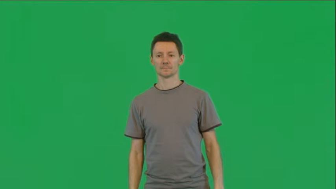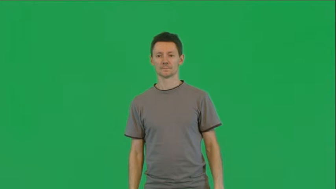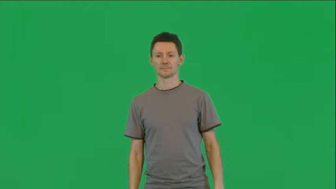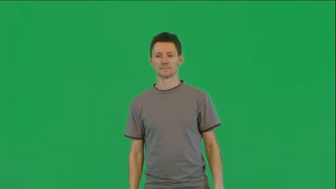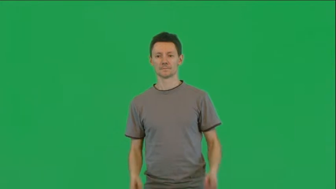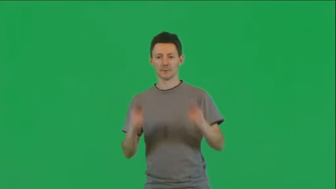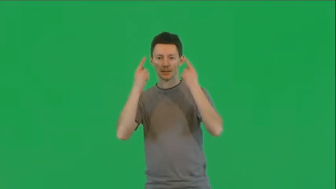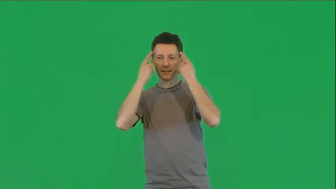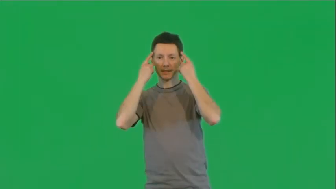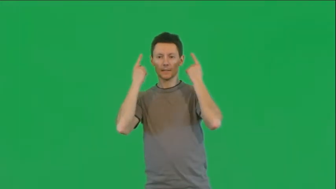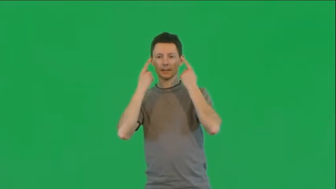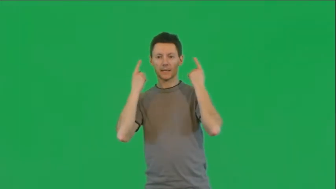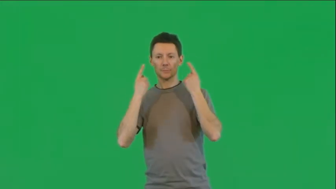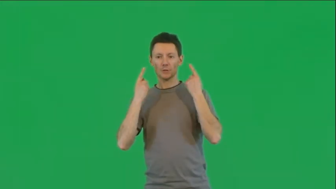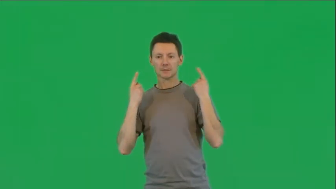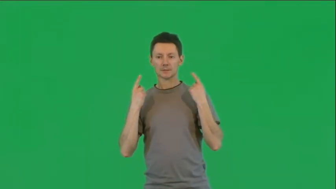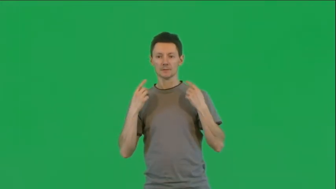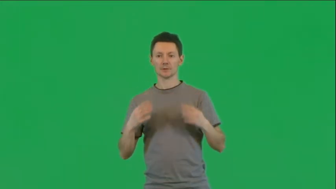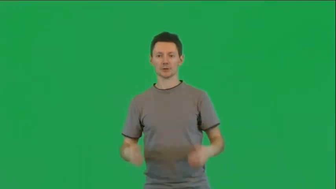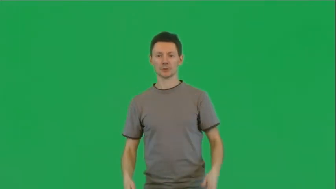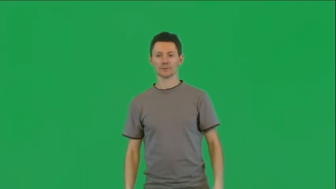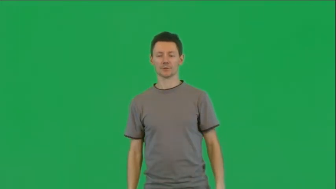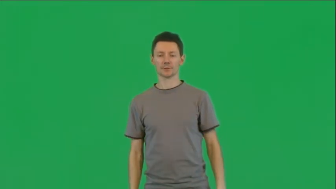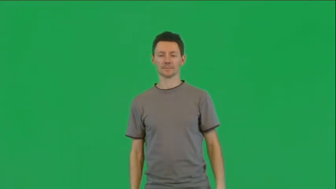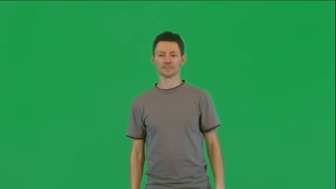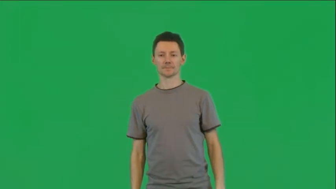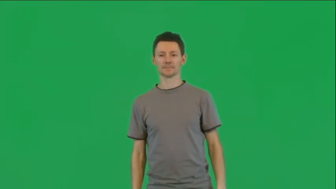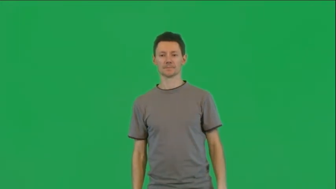kapłan żydowski